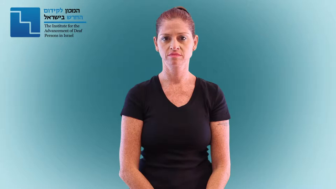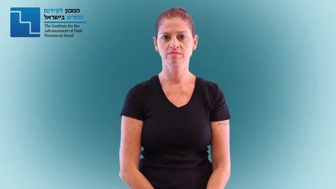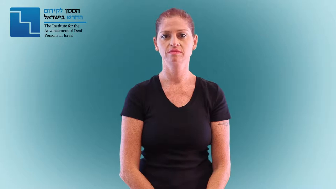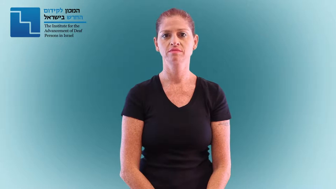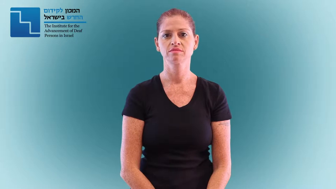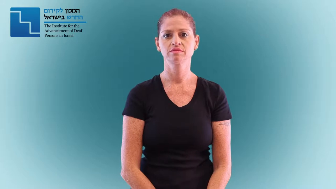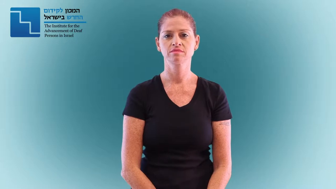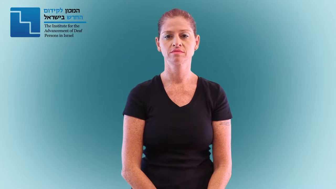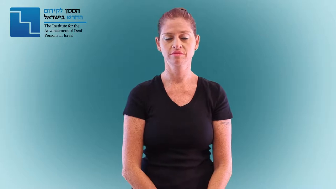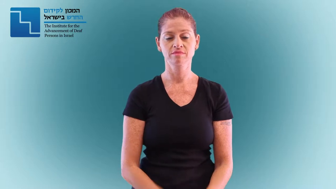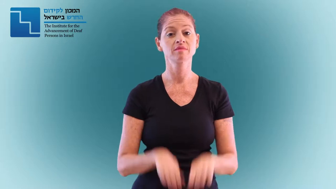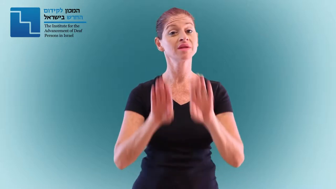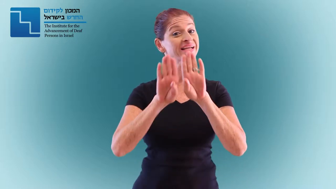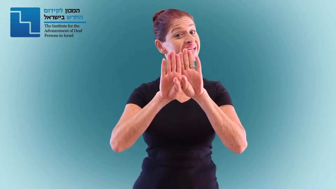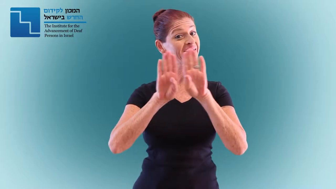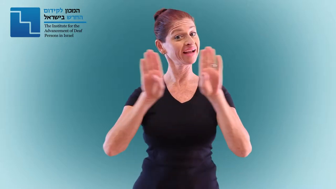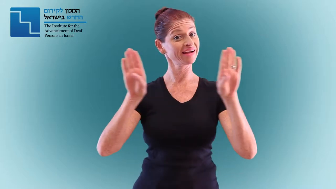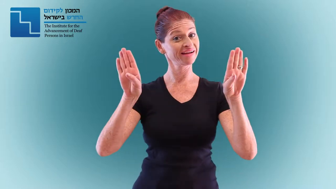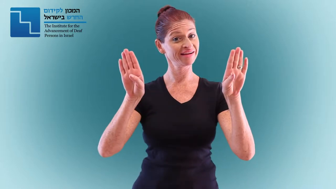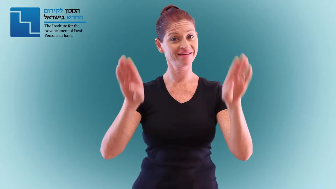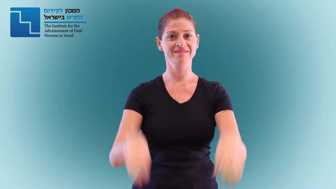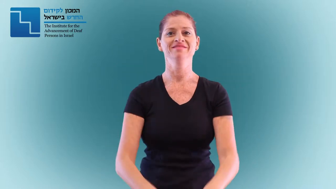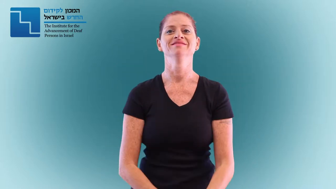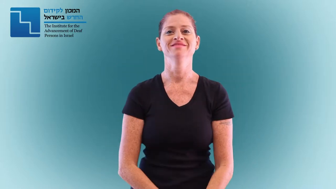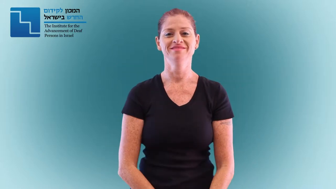קיר